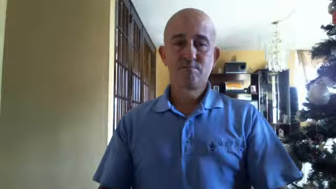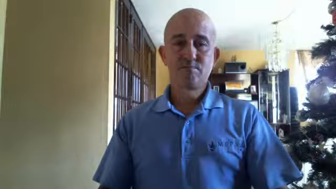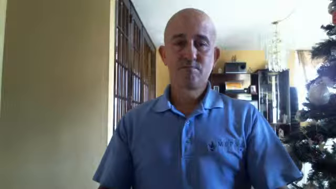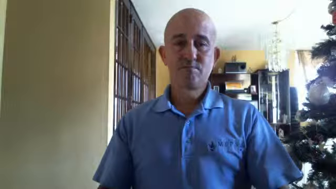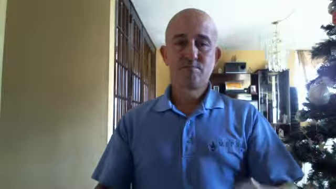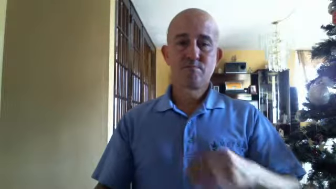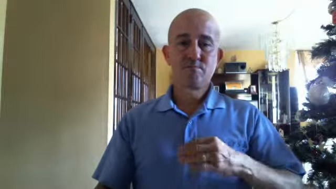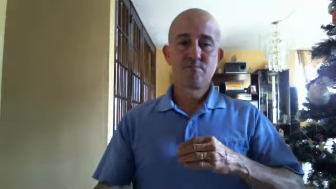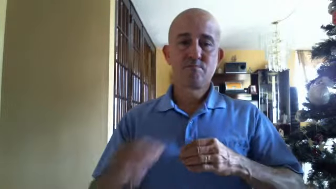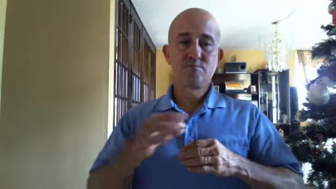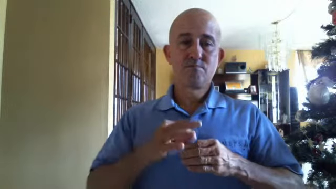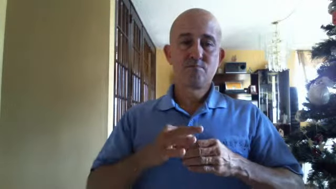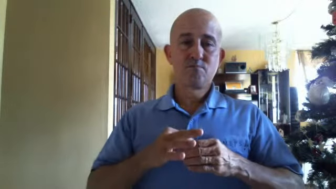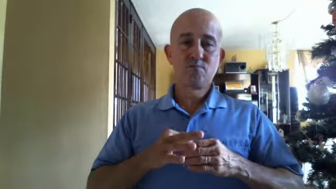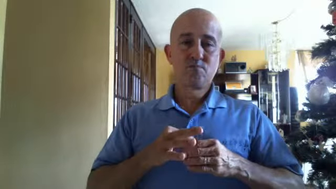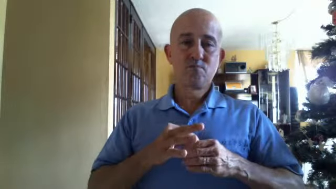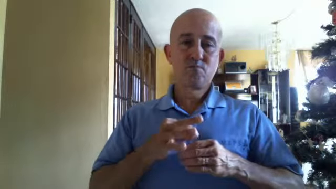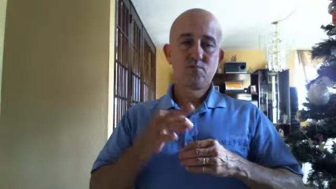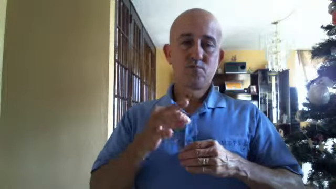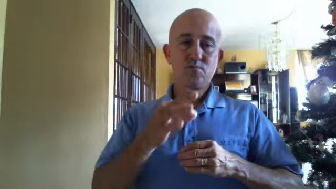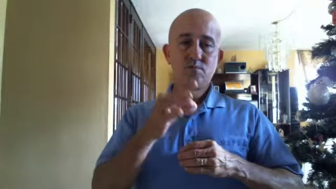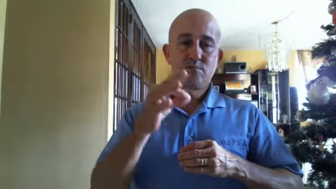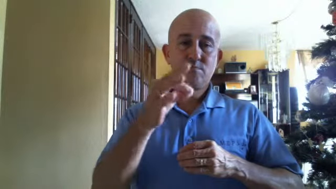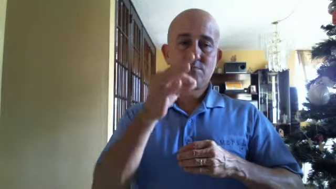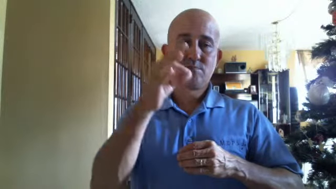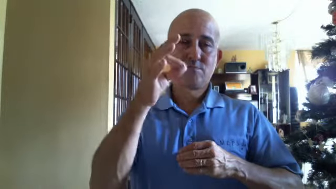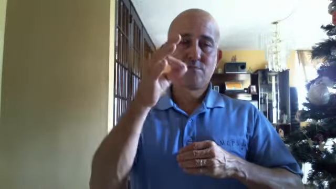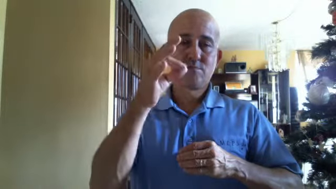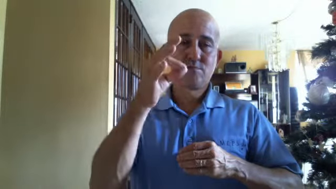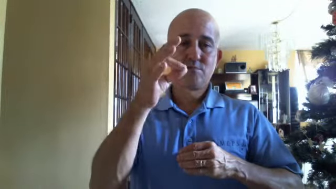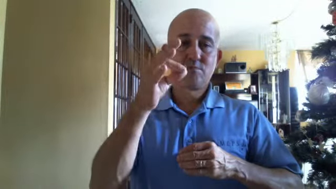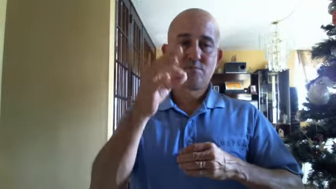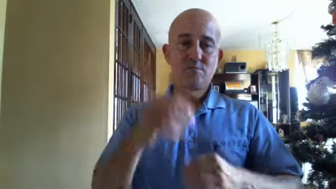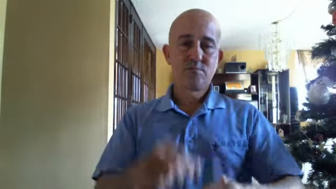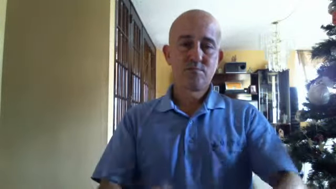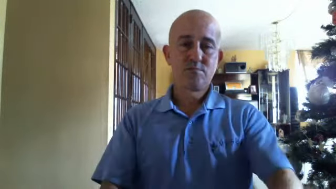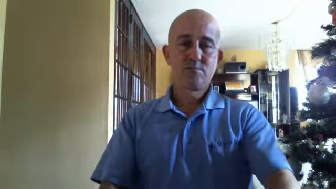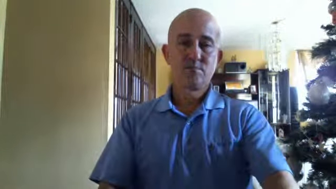alma